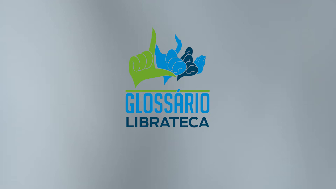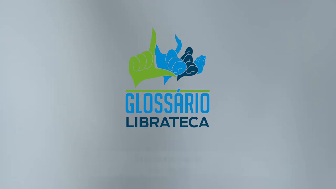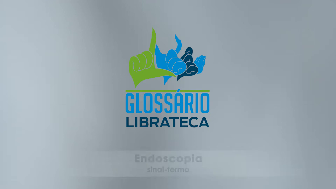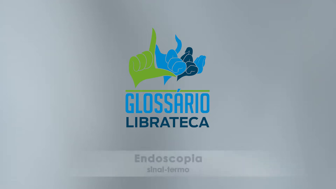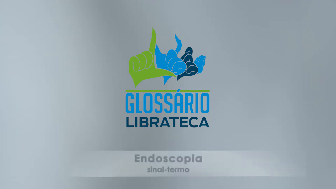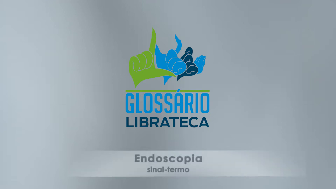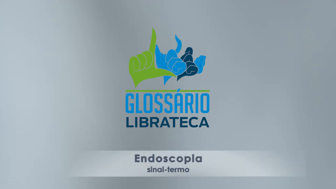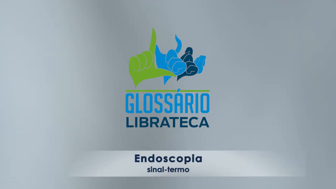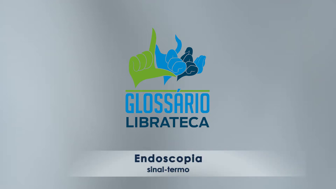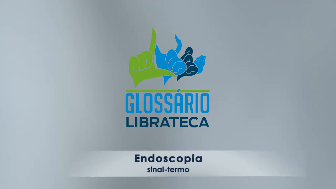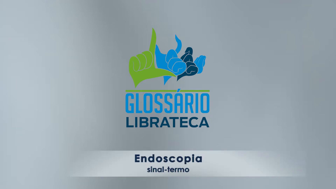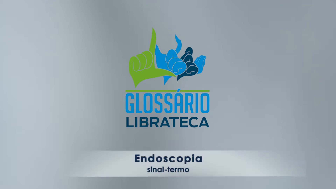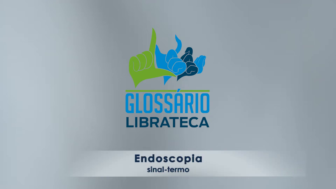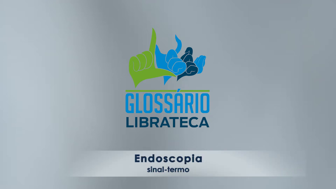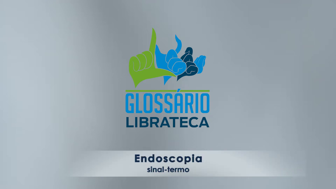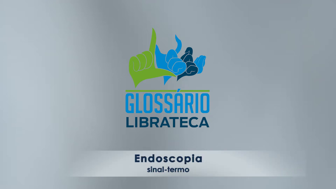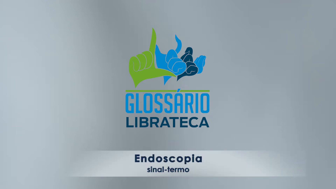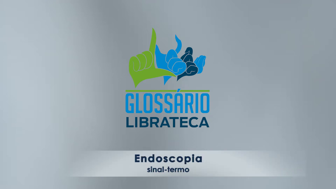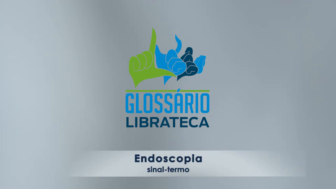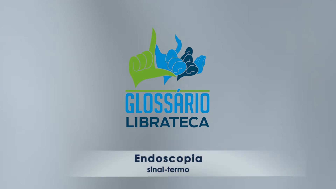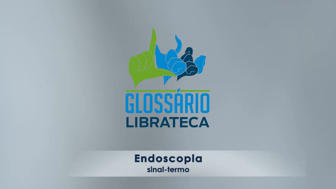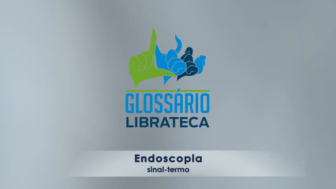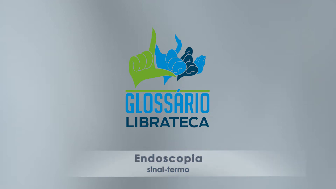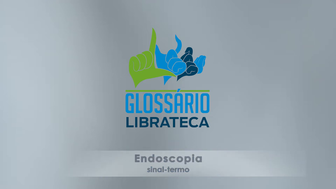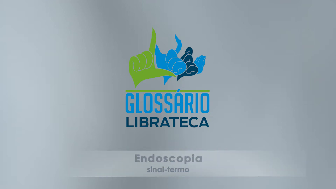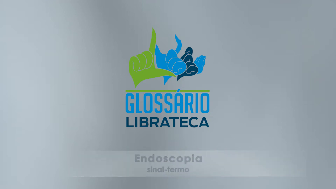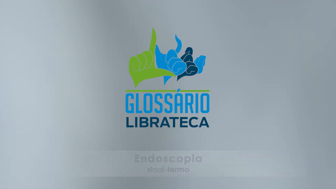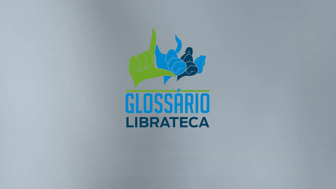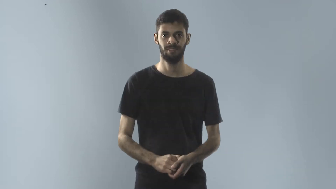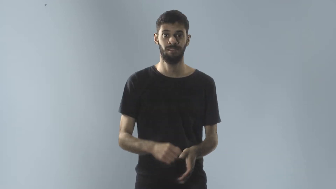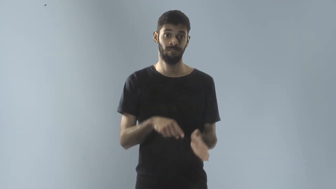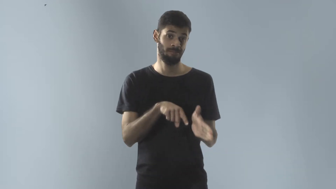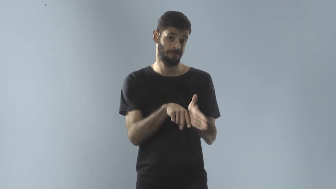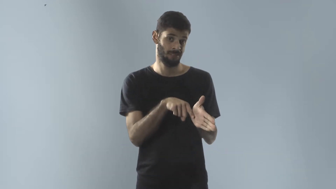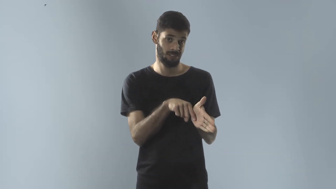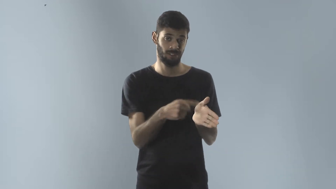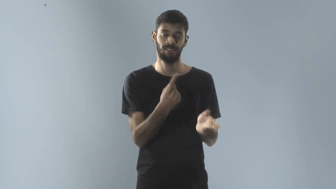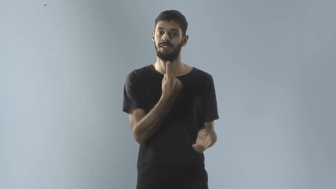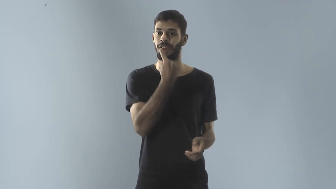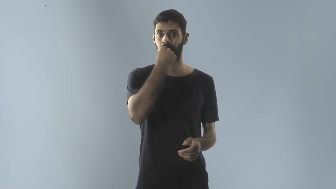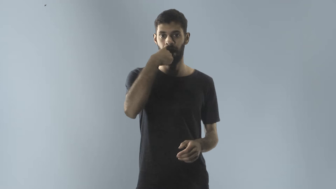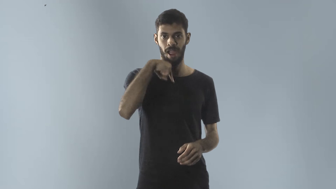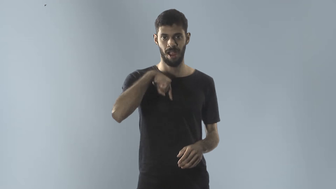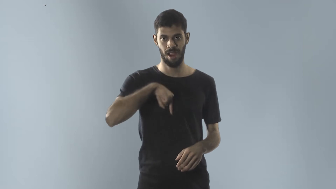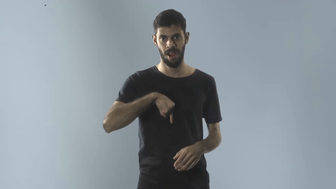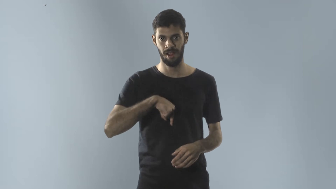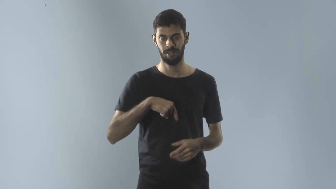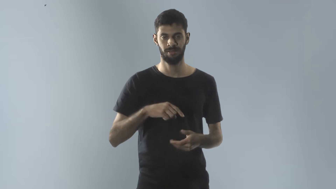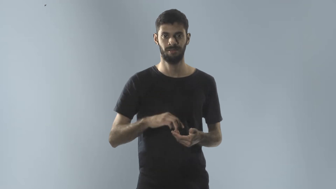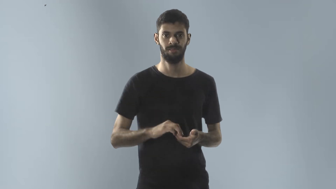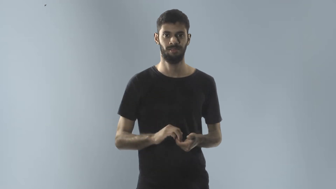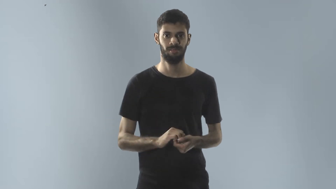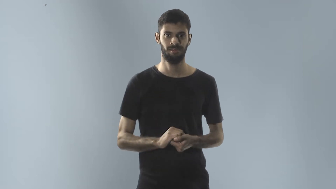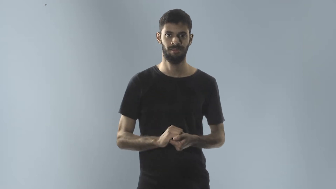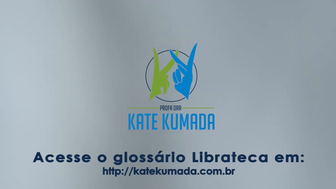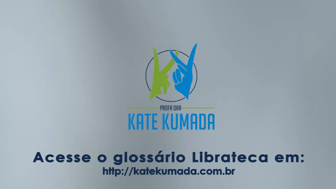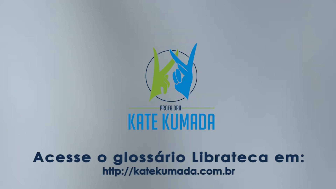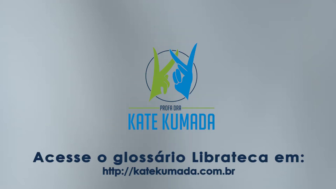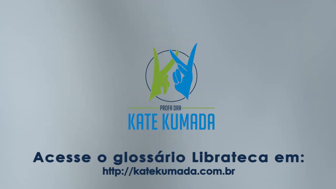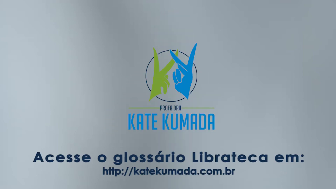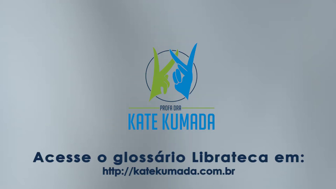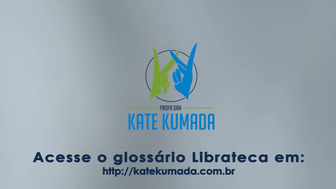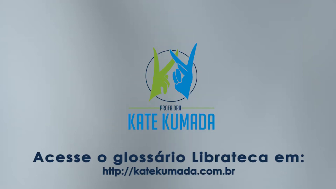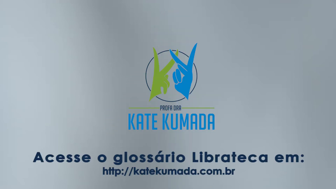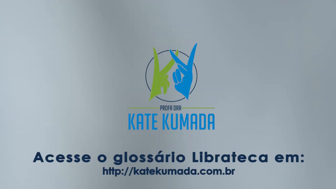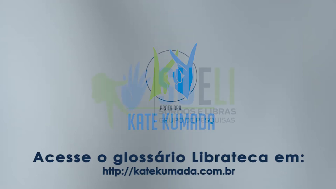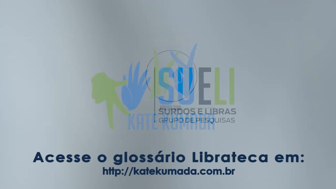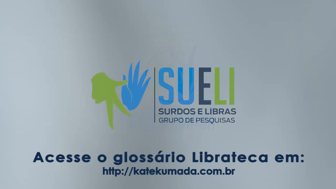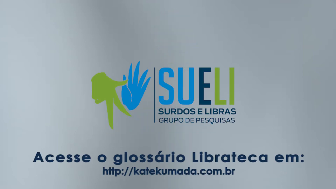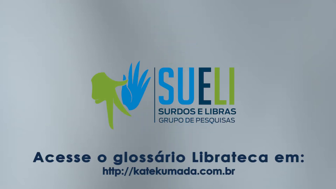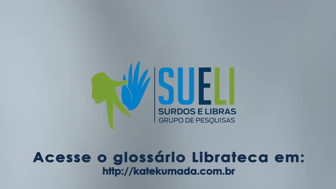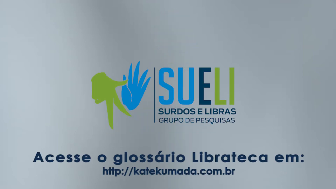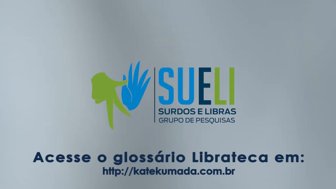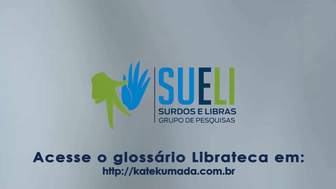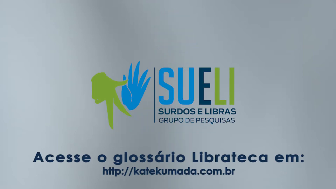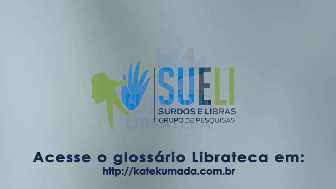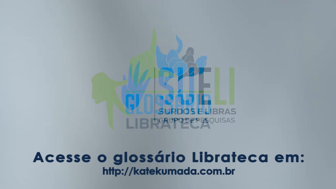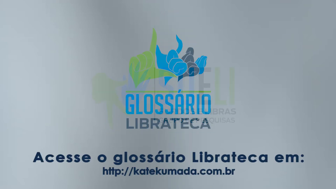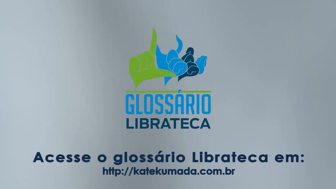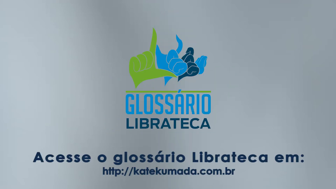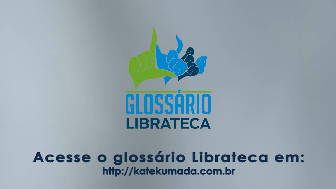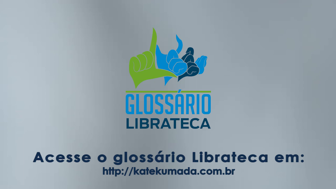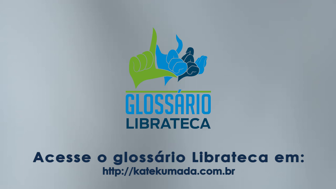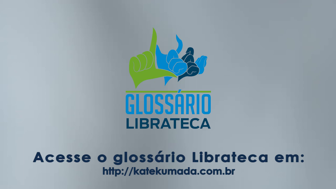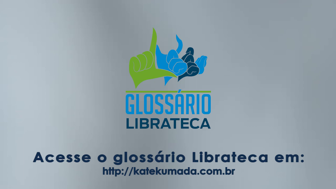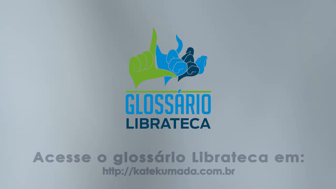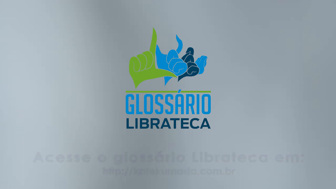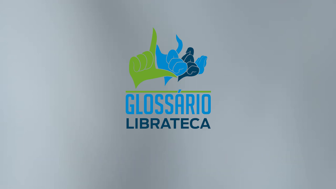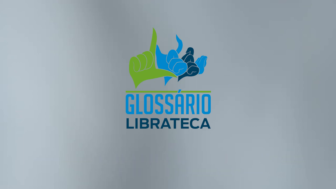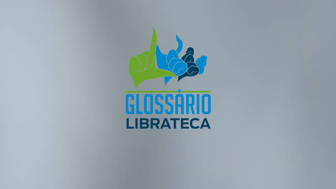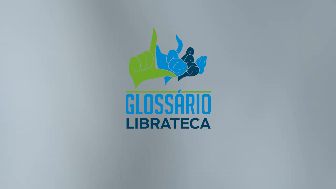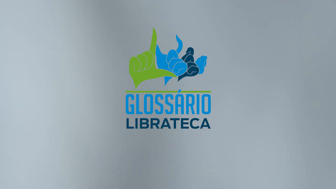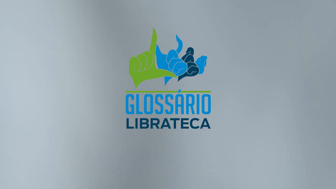Endoscopia